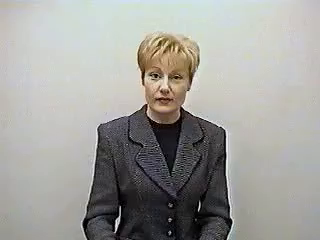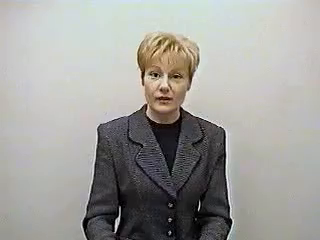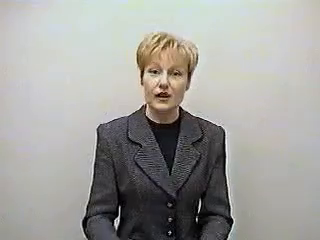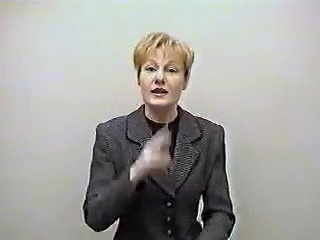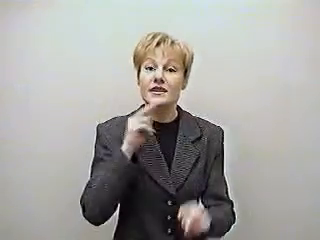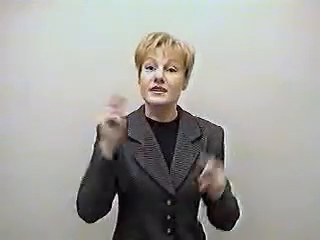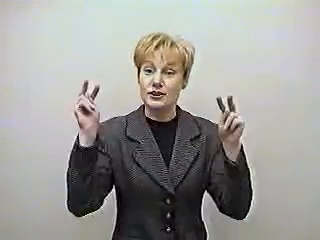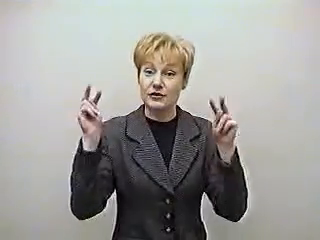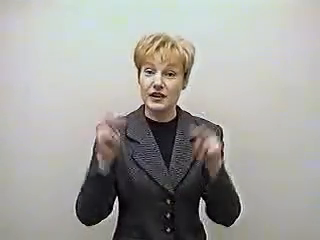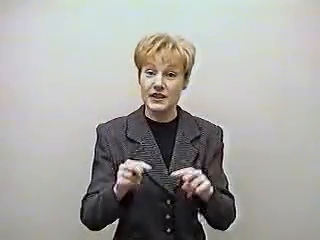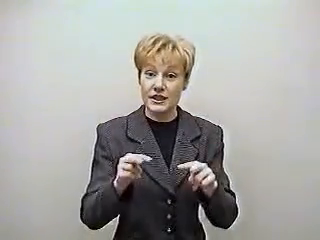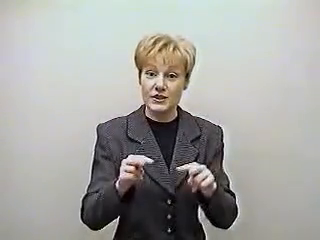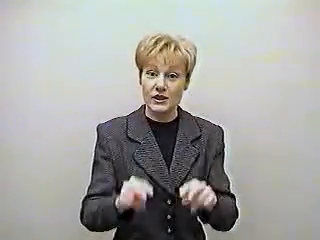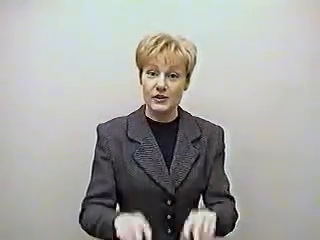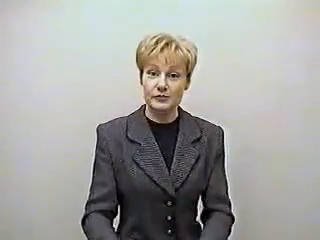свидетель